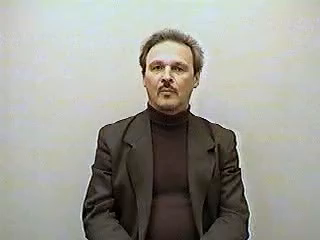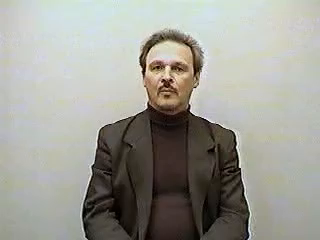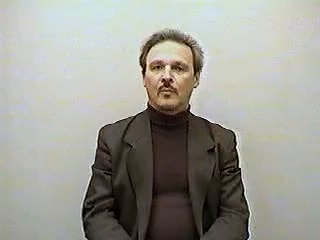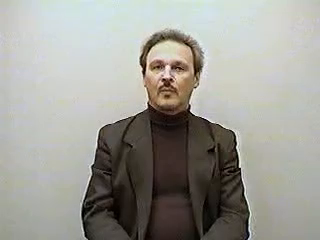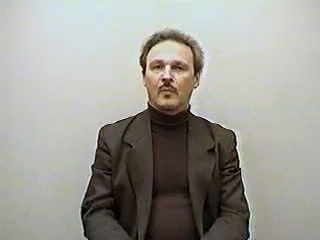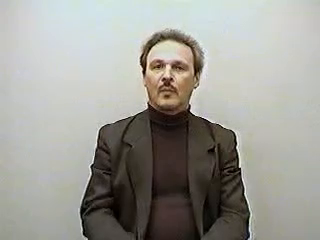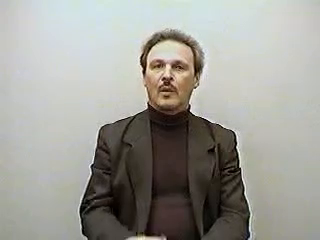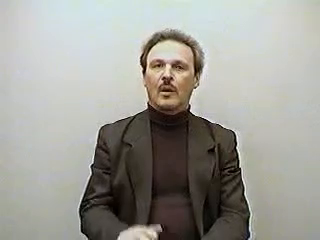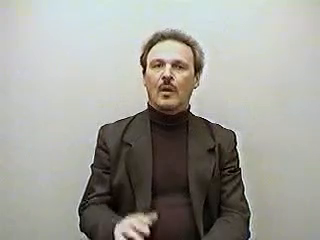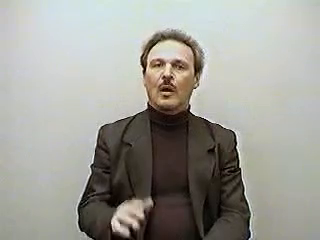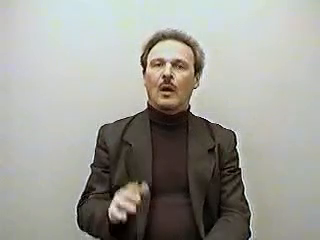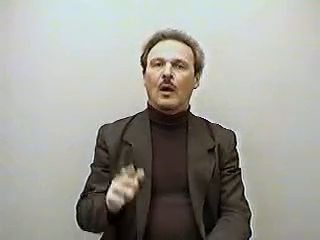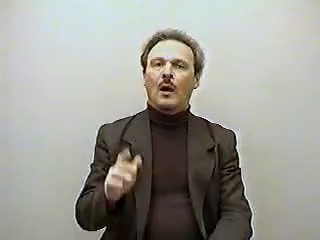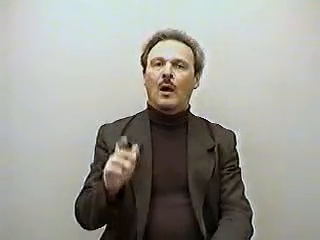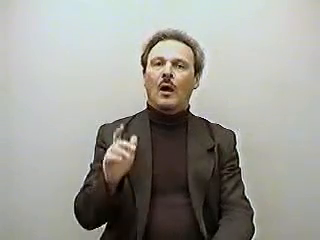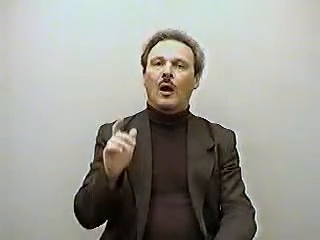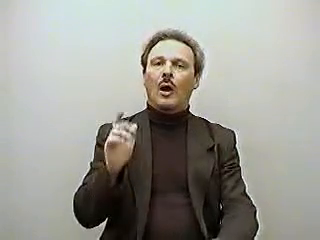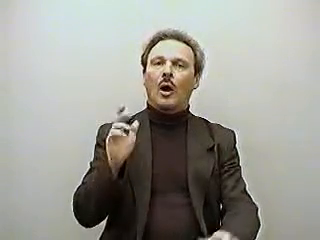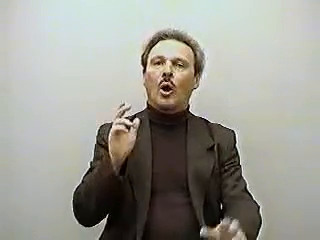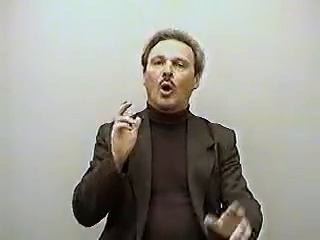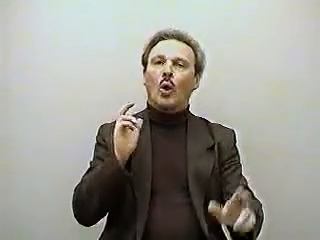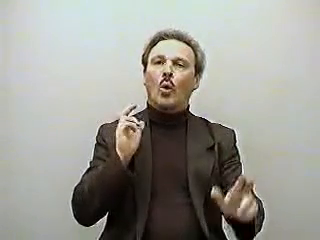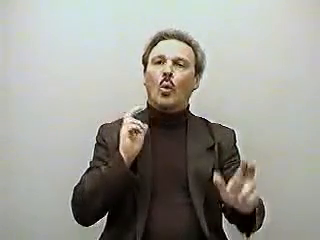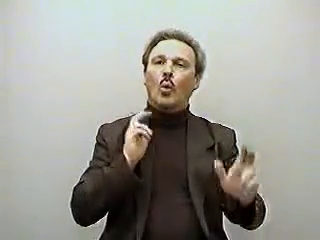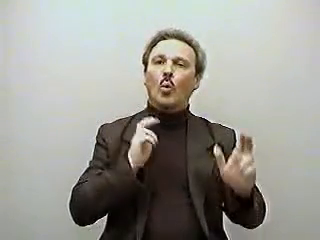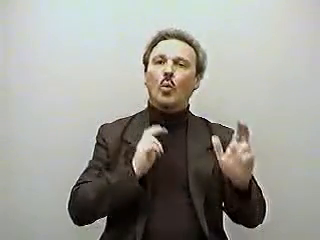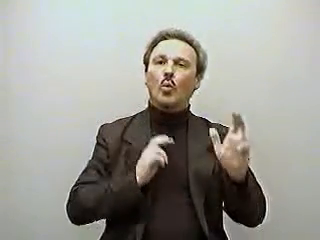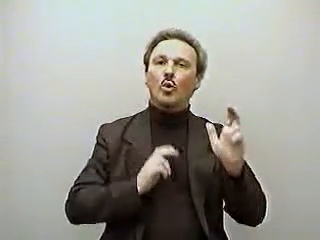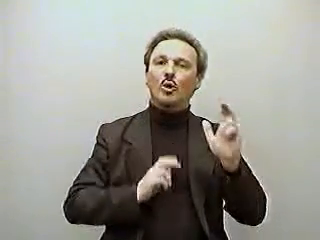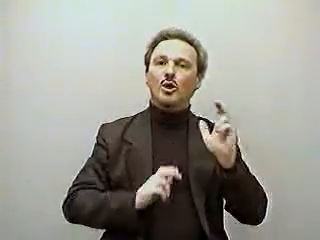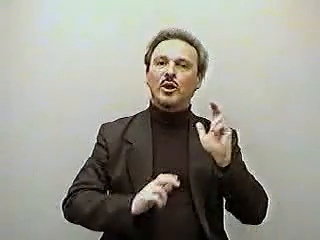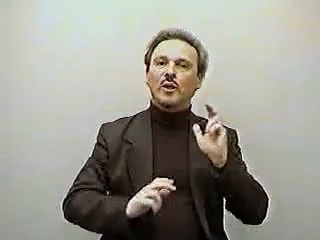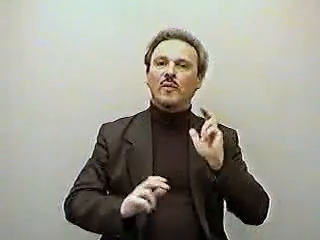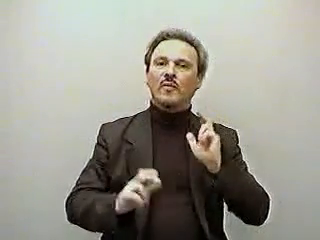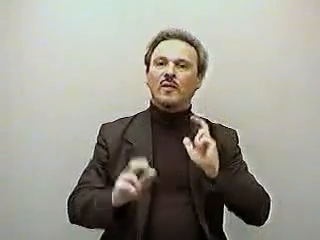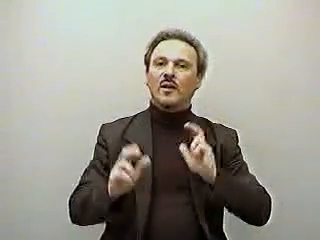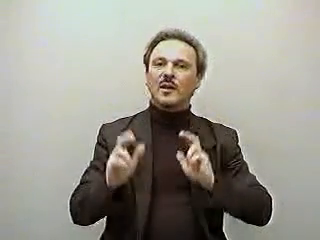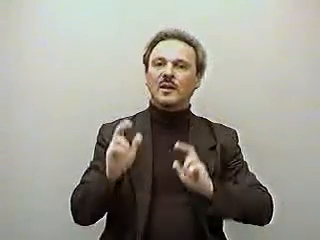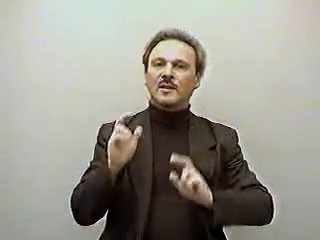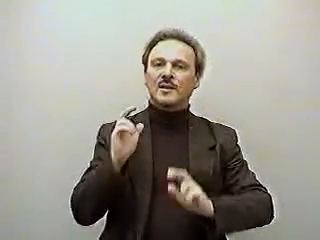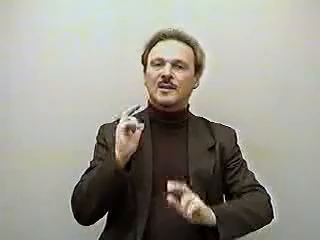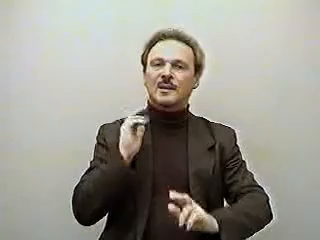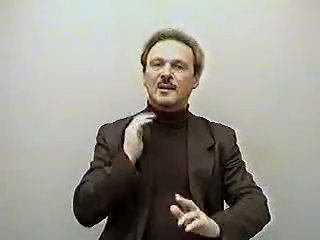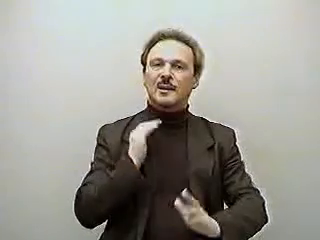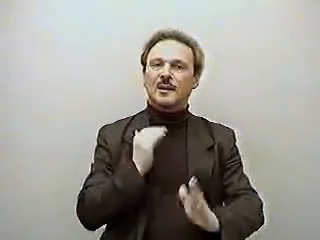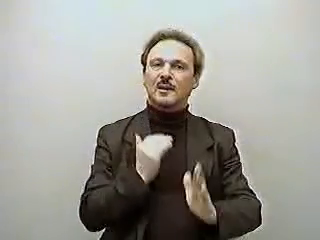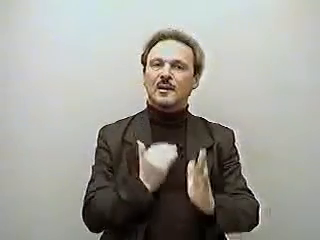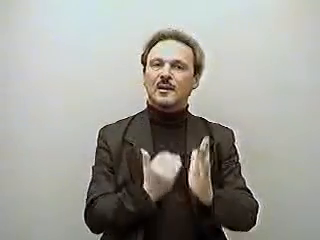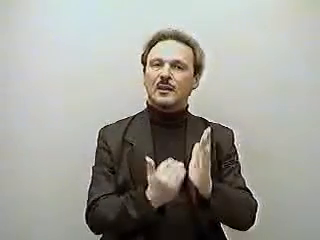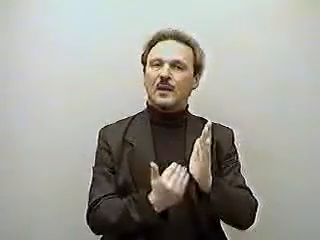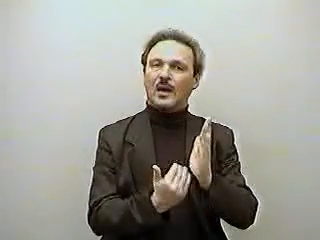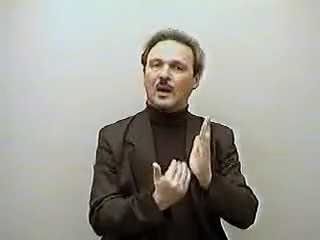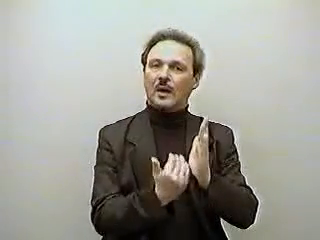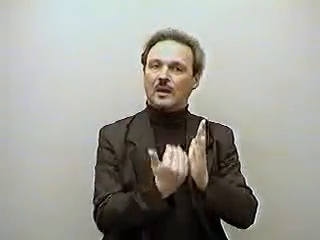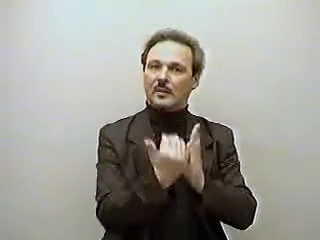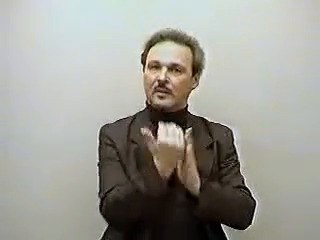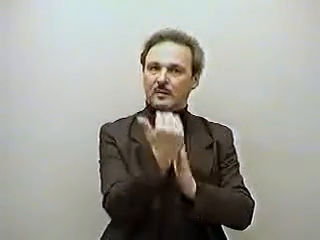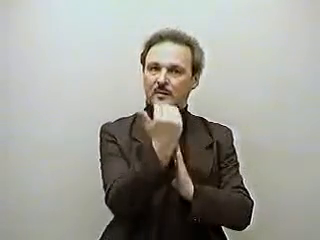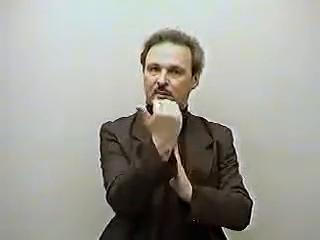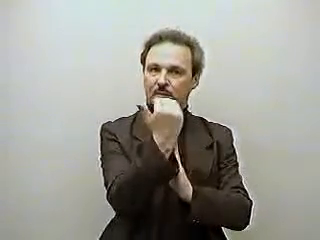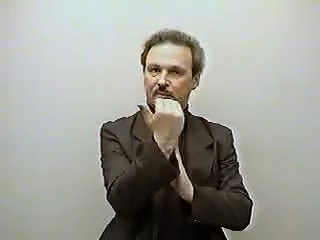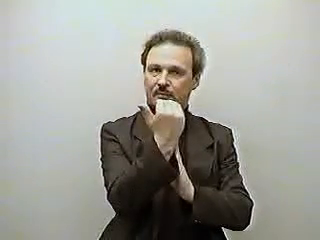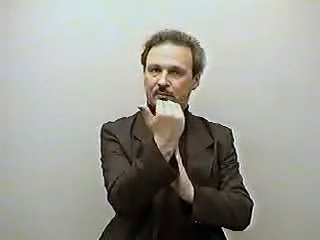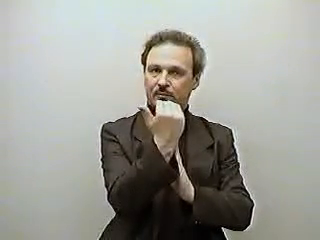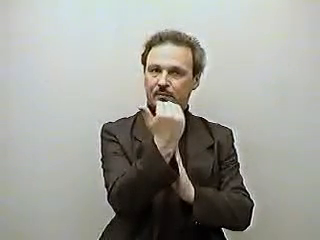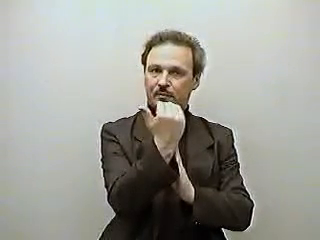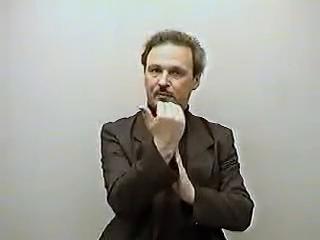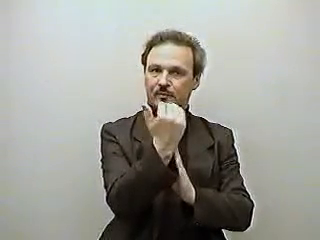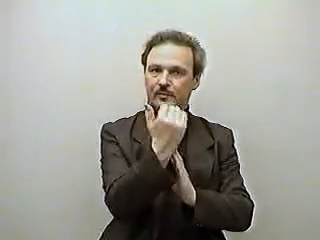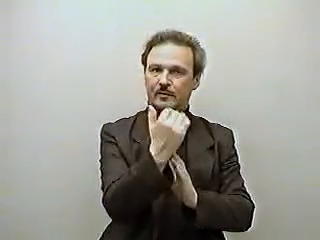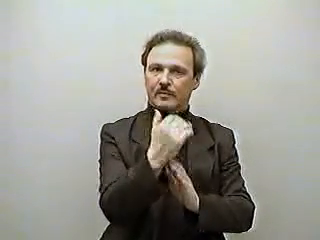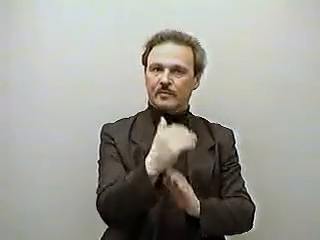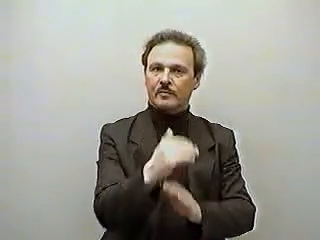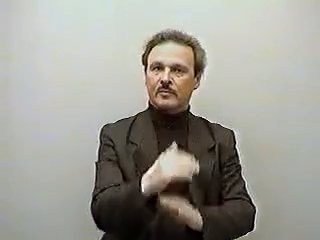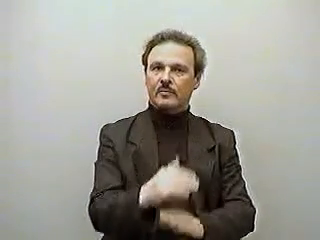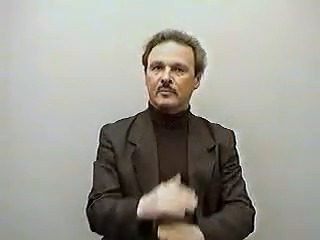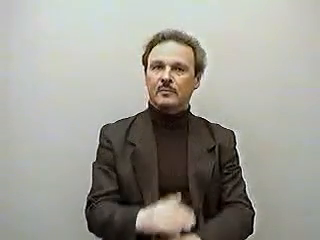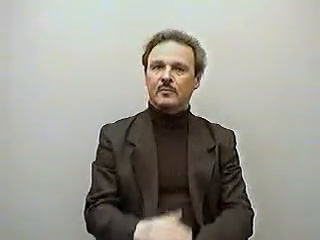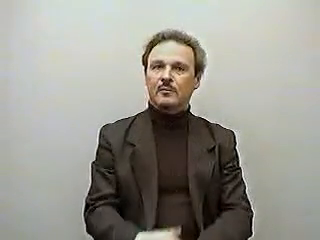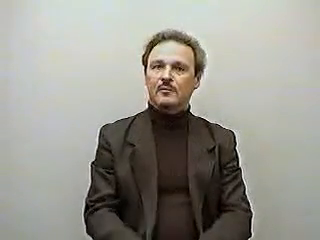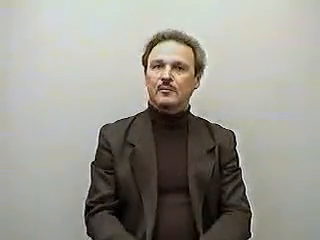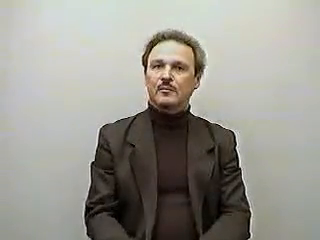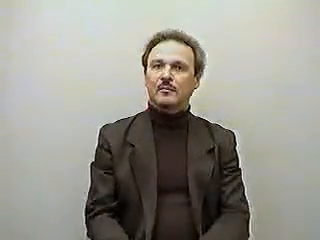университет